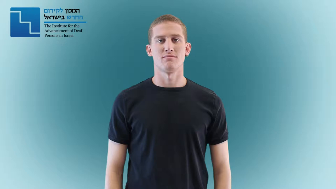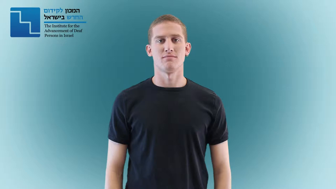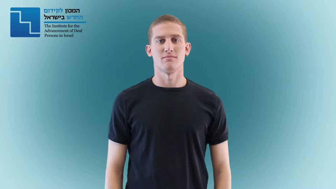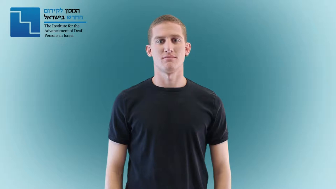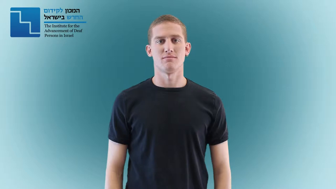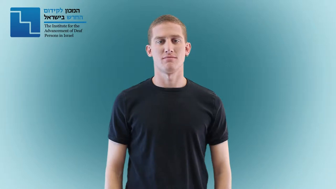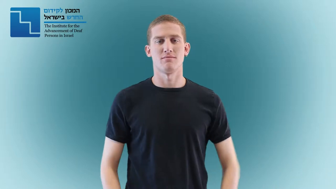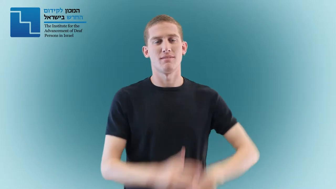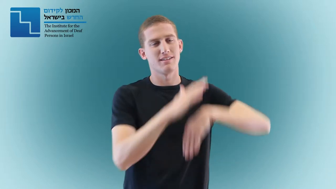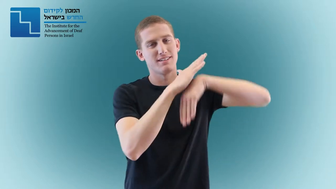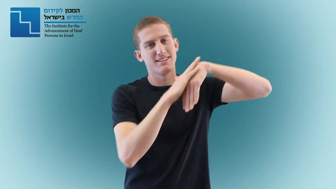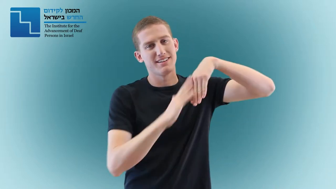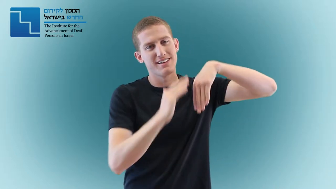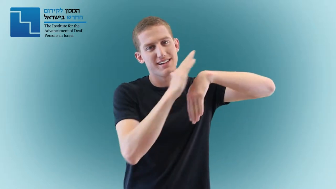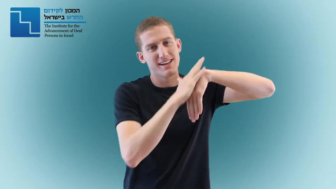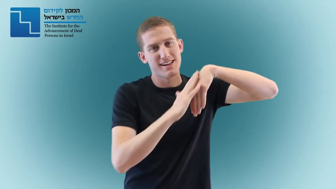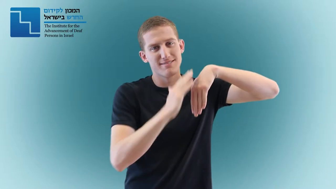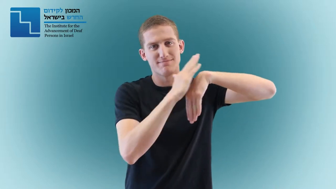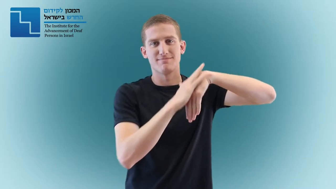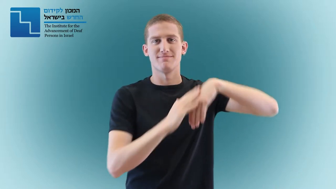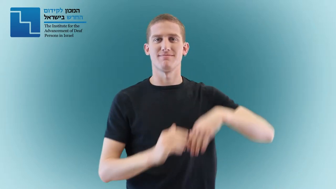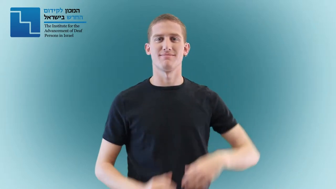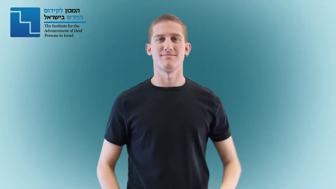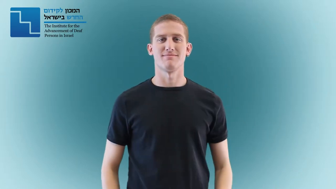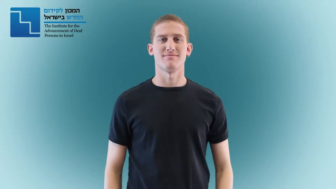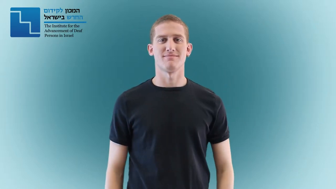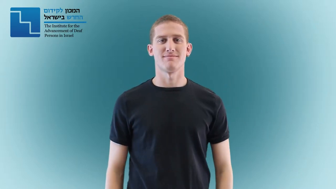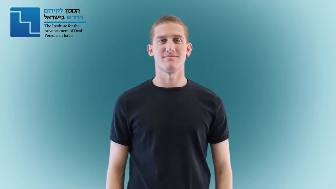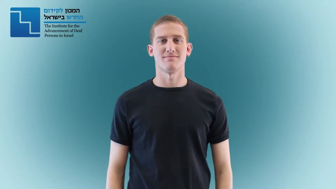ללטף